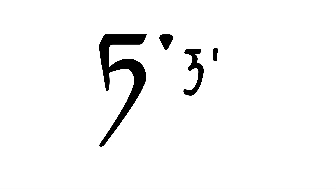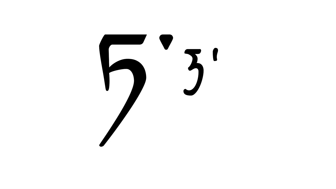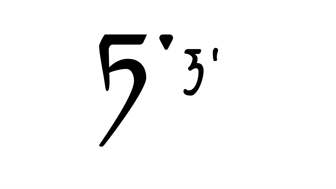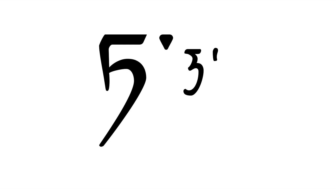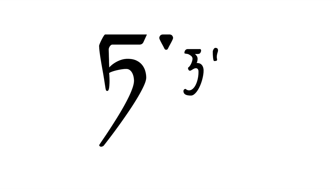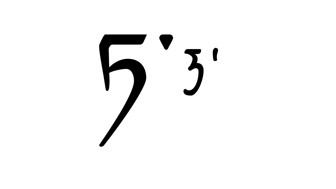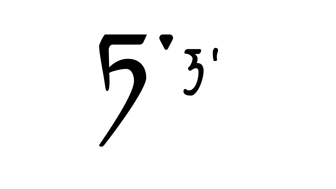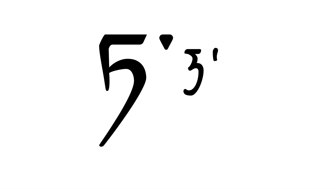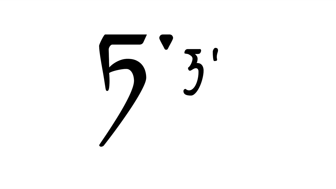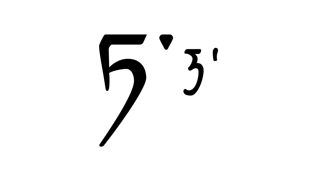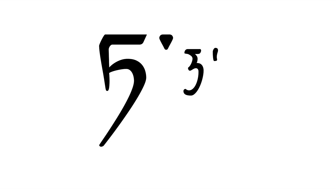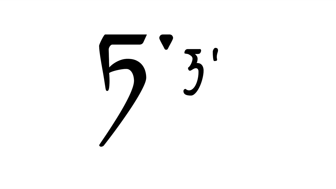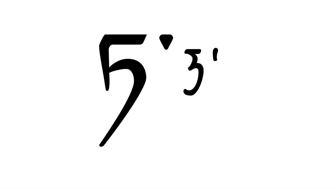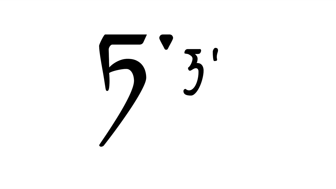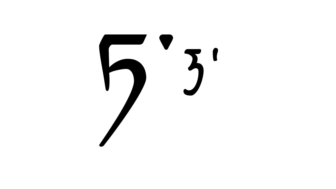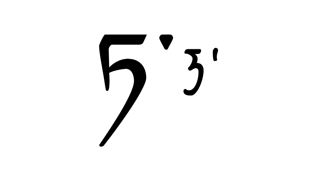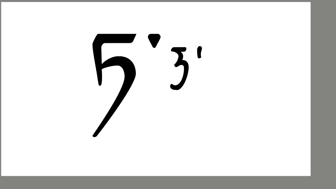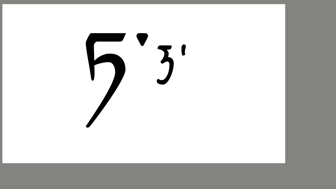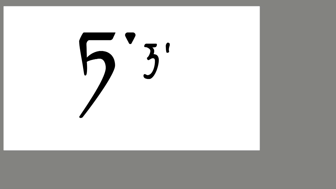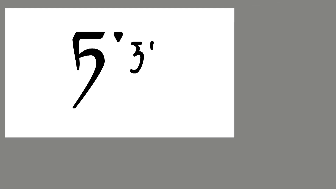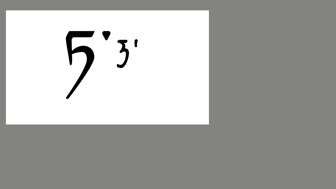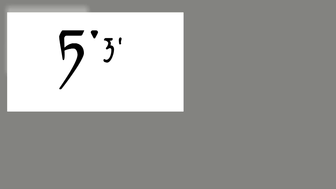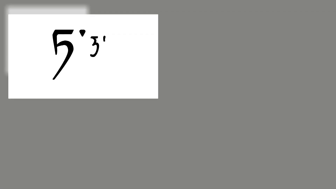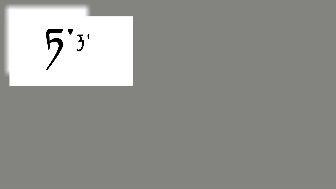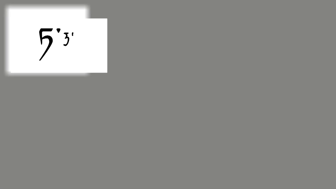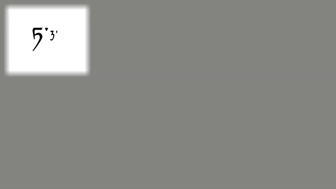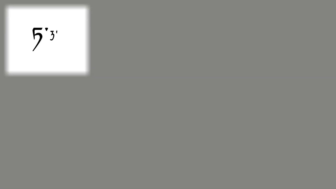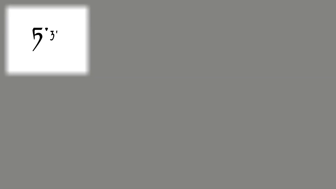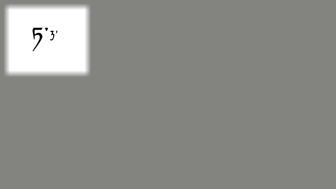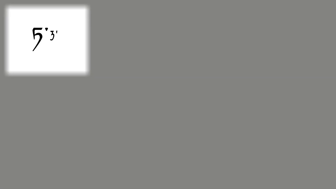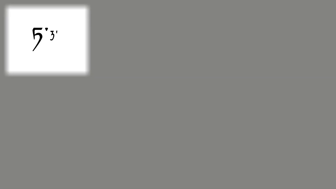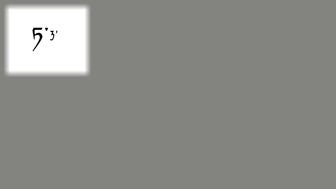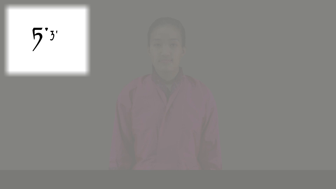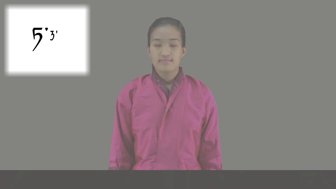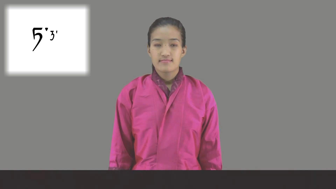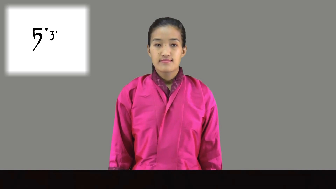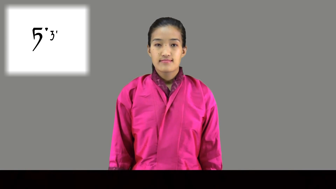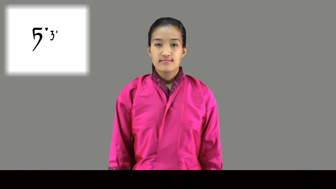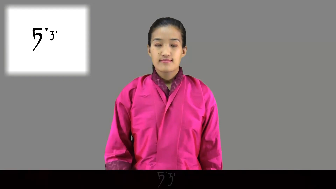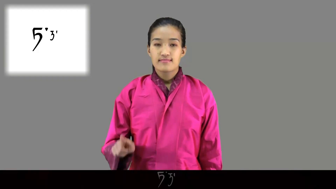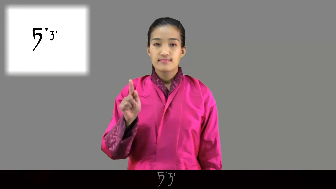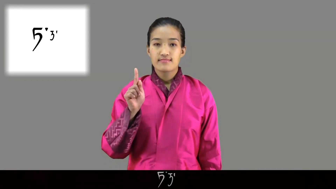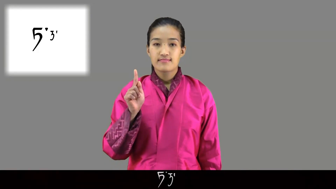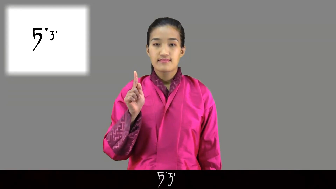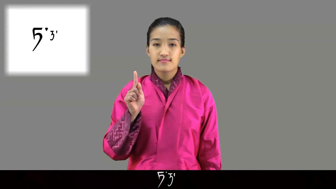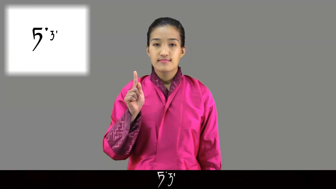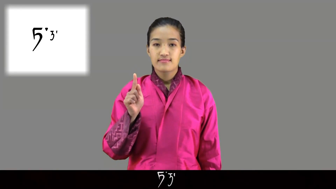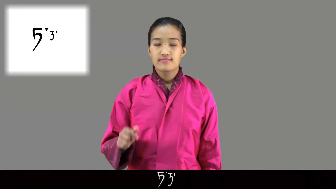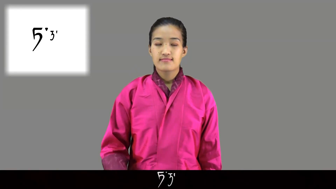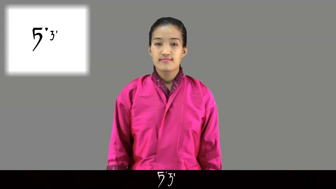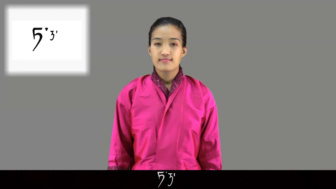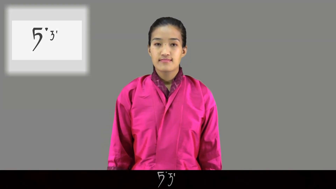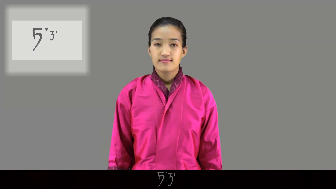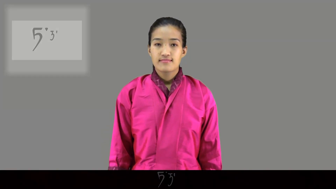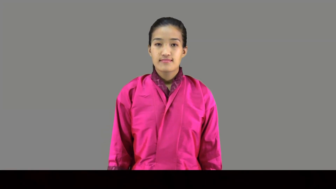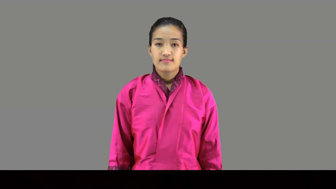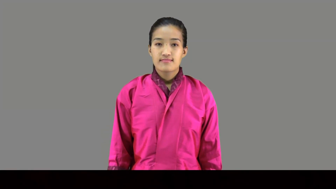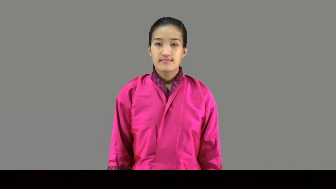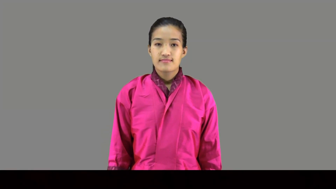ཏ